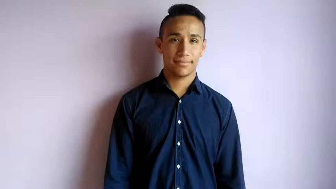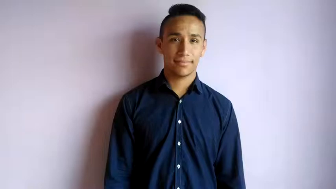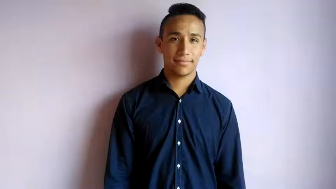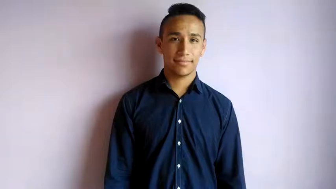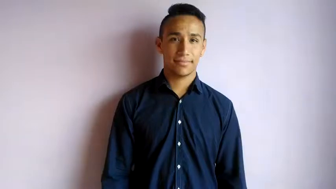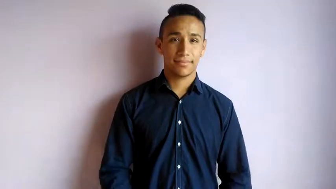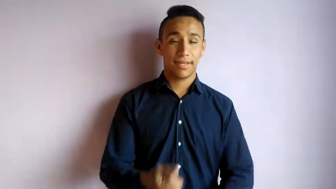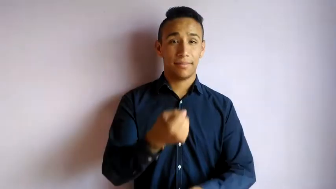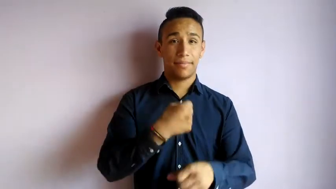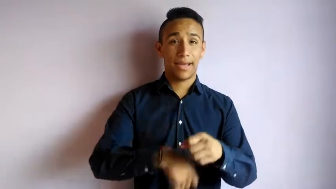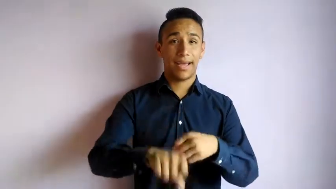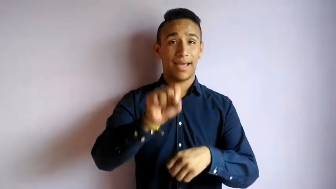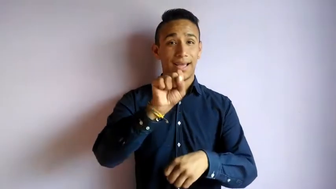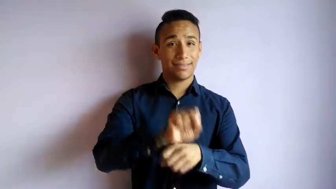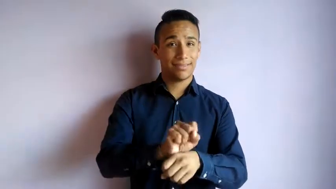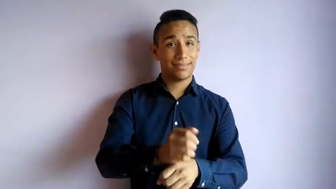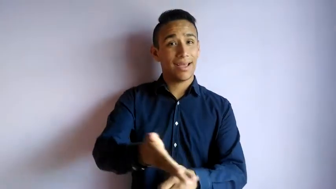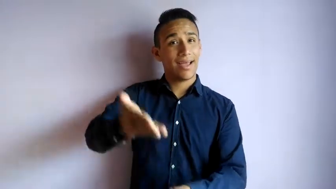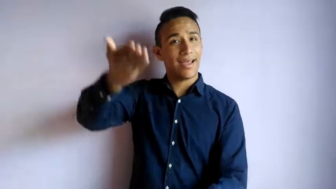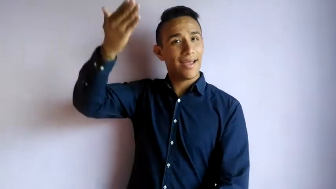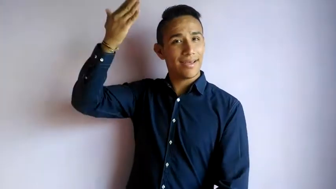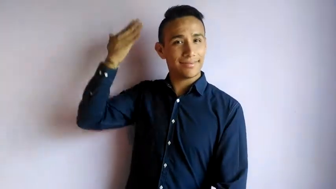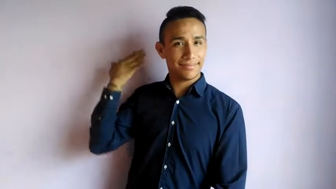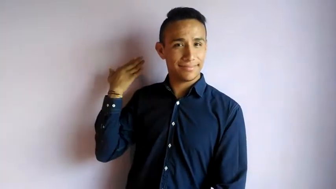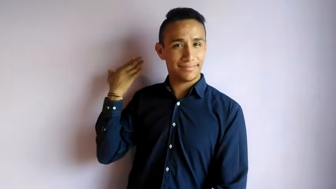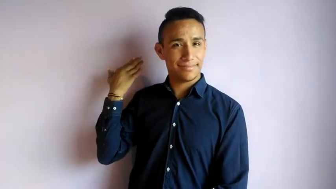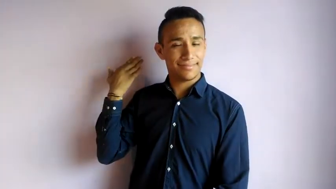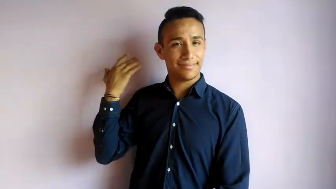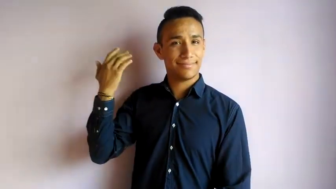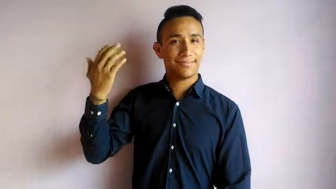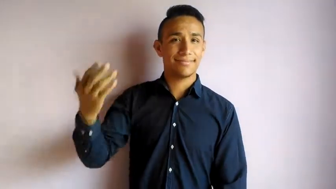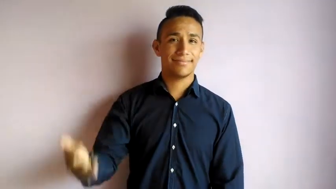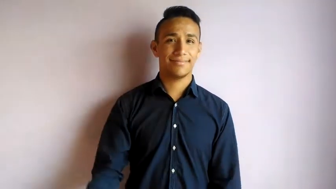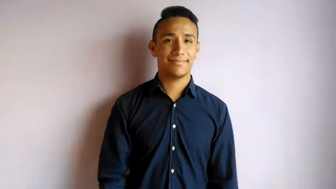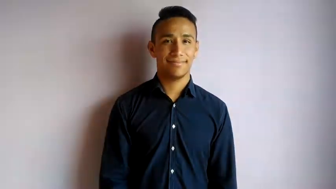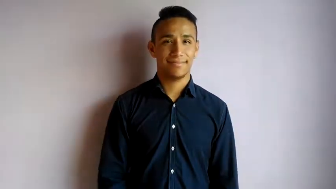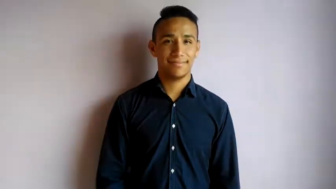semana pasada